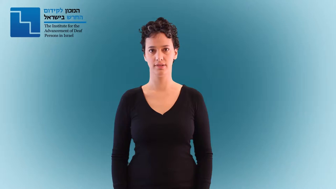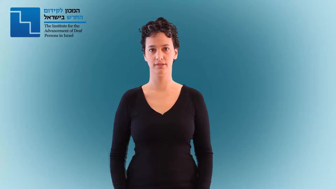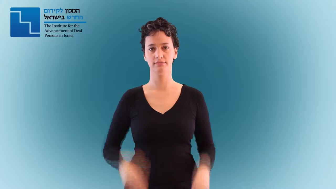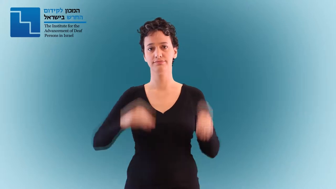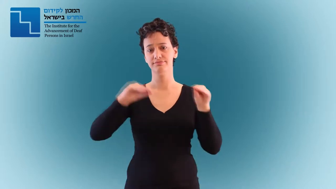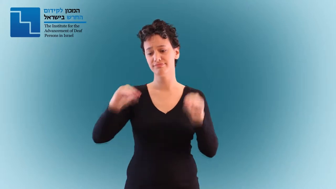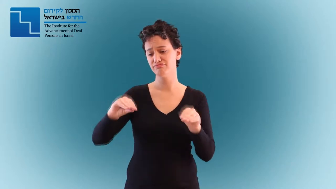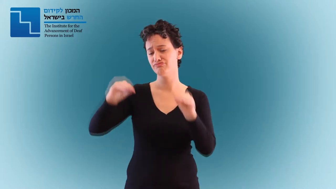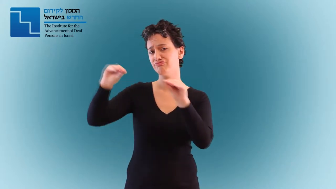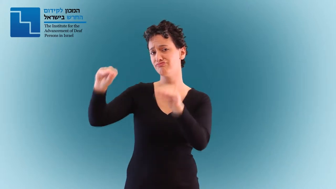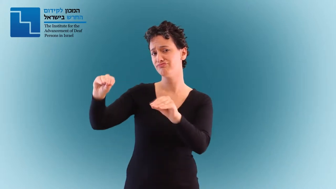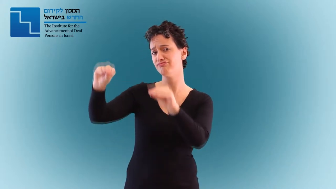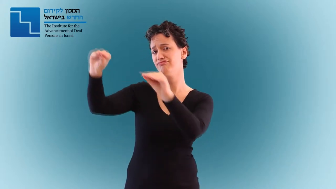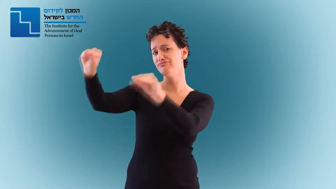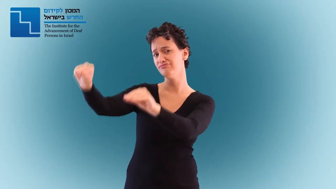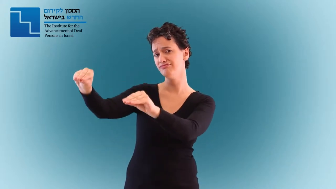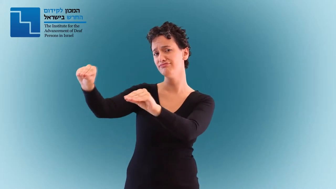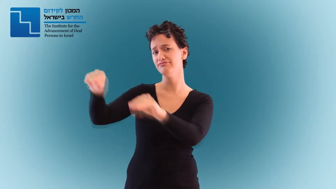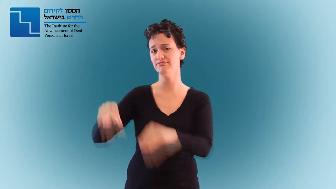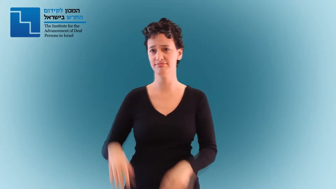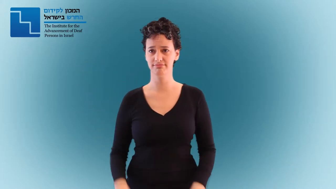לנדוד